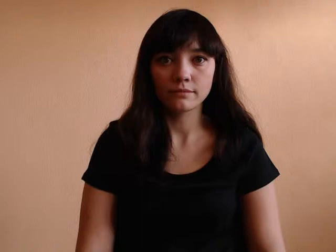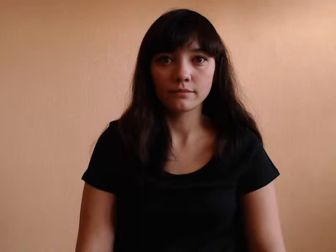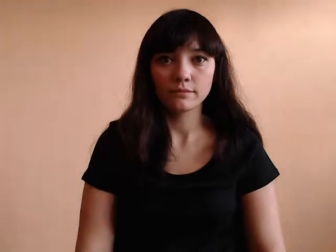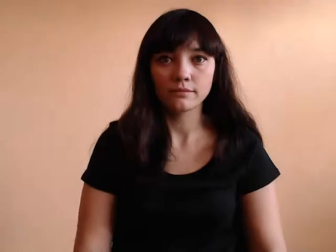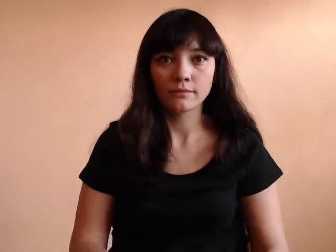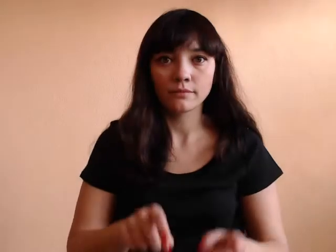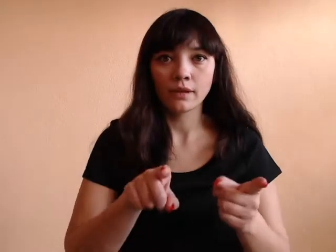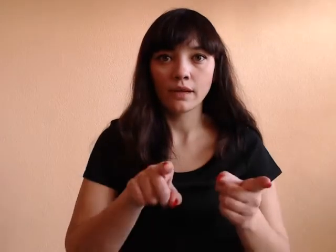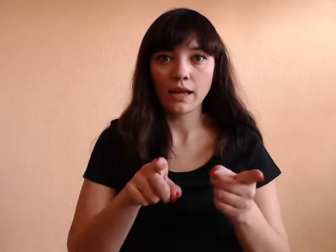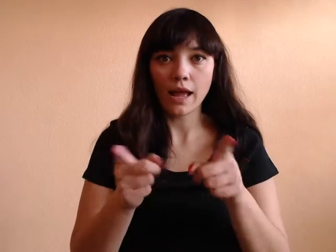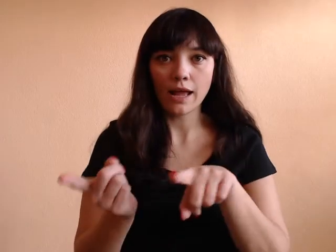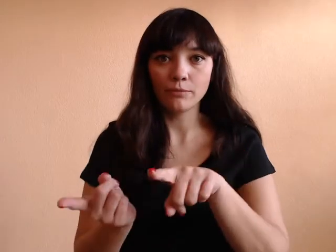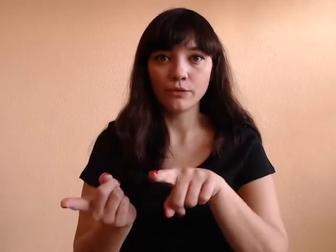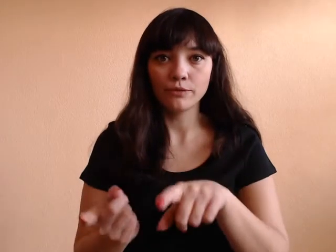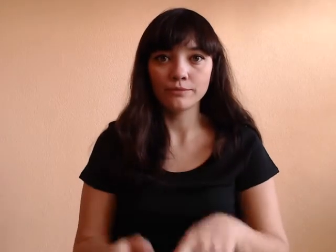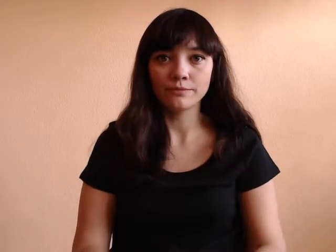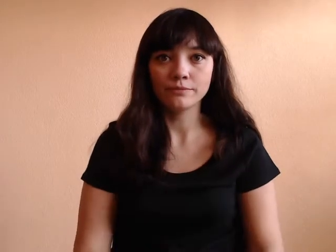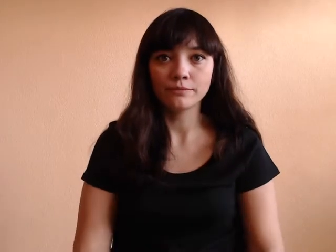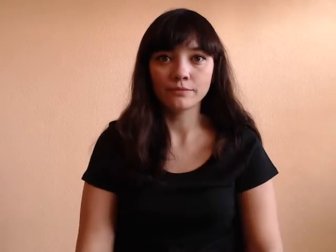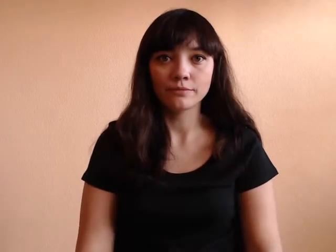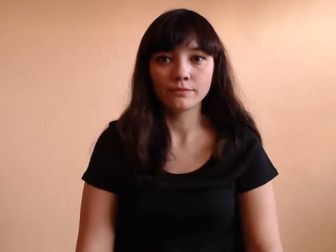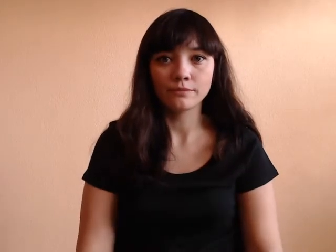ALBO